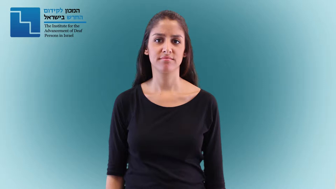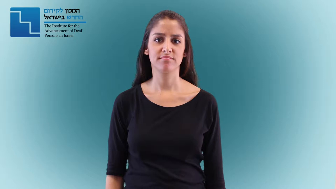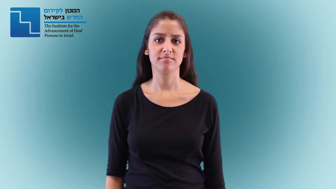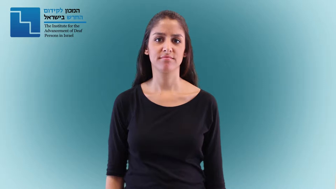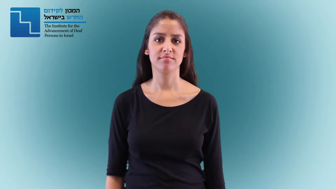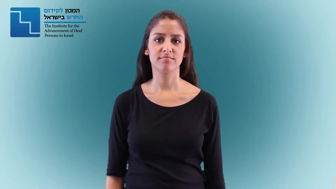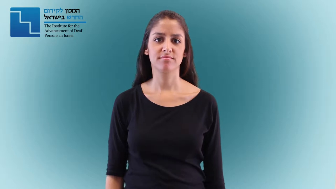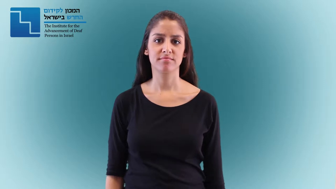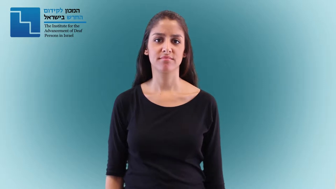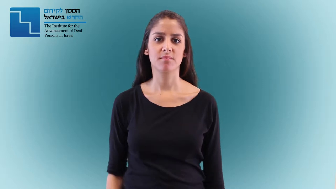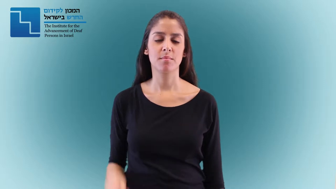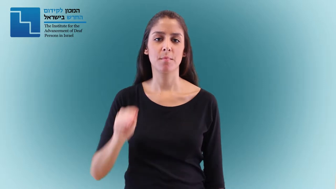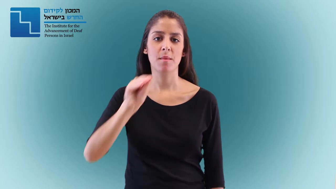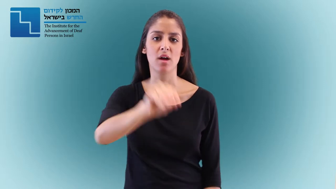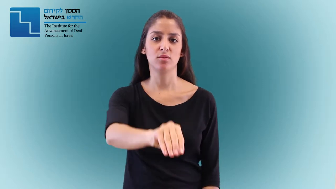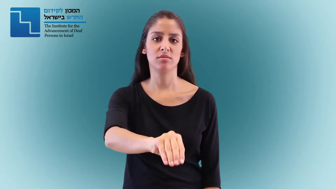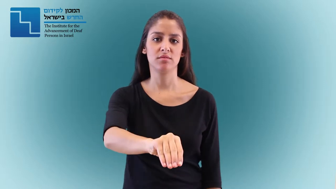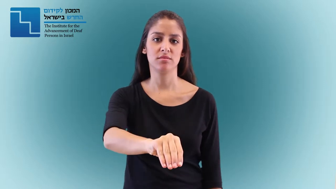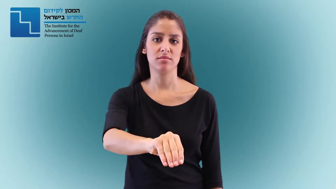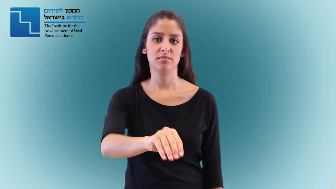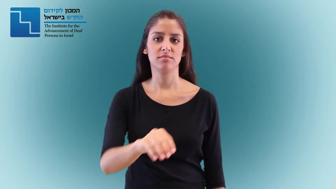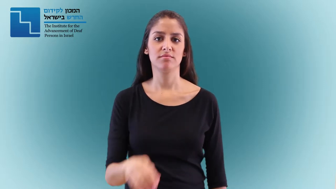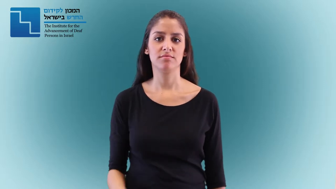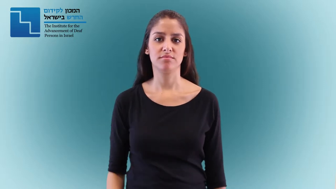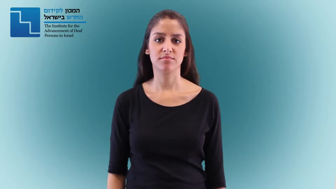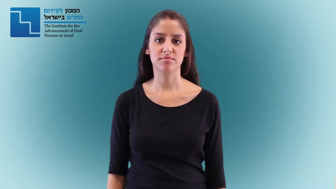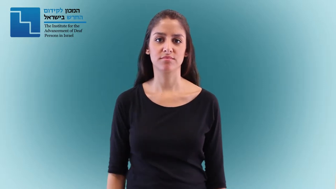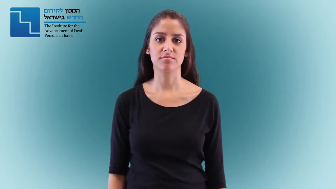להפקיד